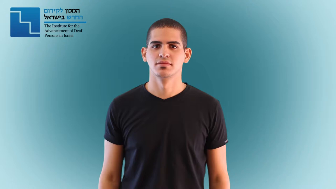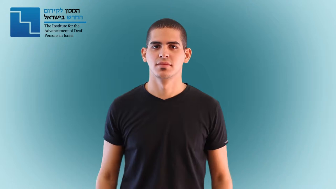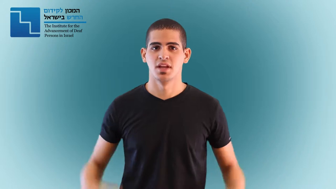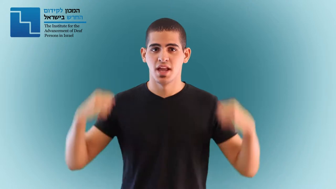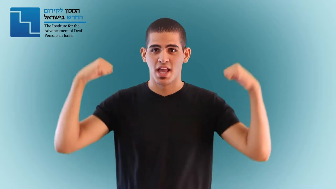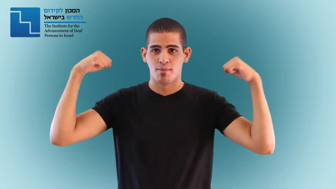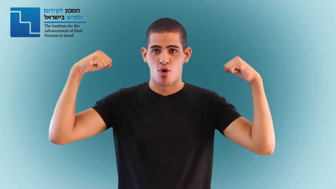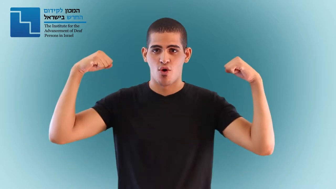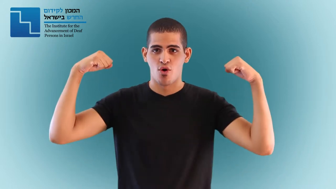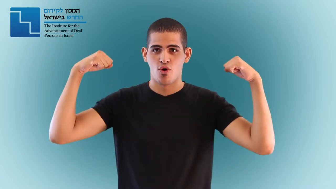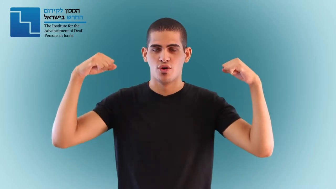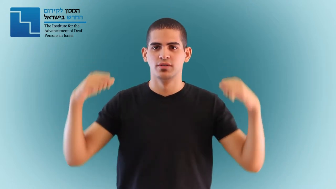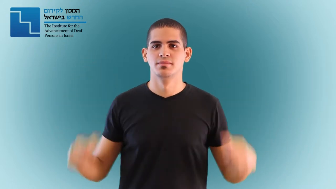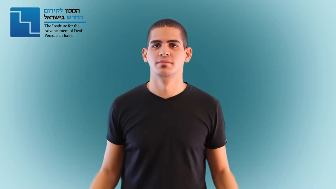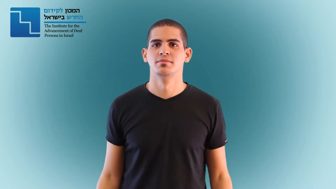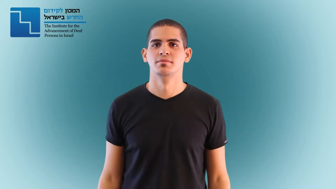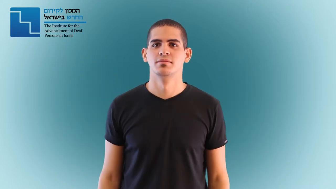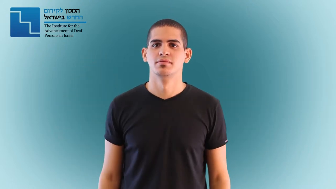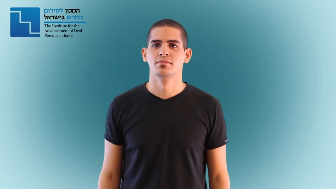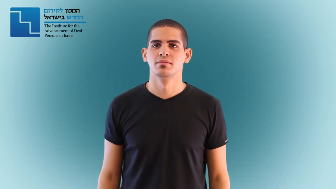גיבור